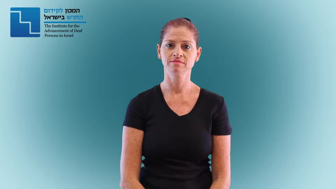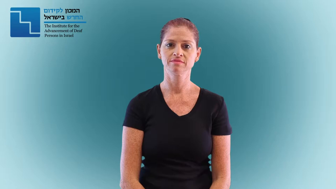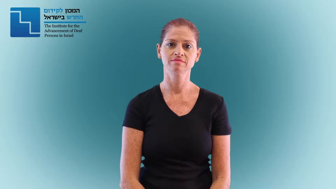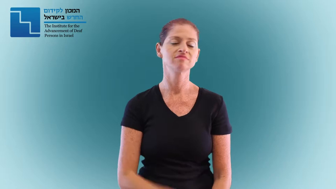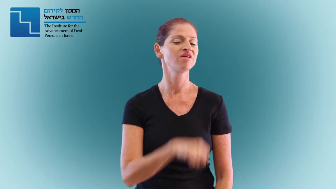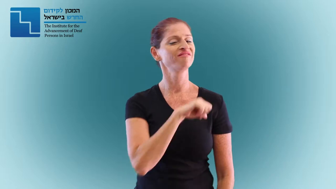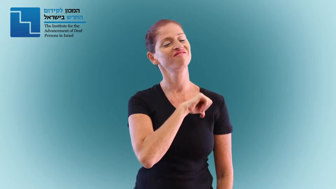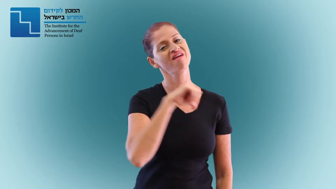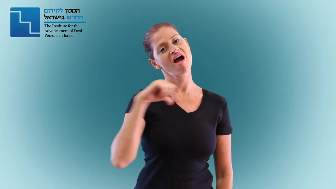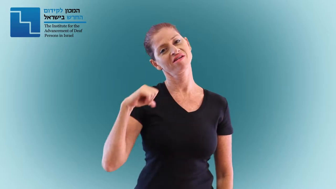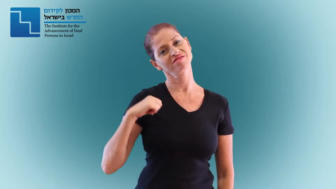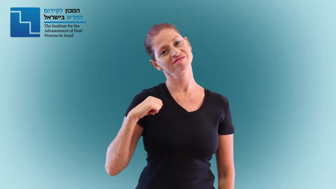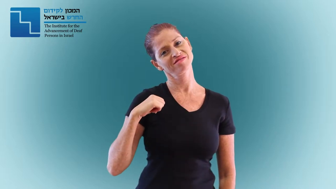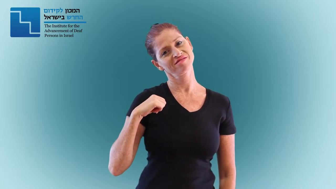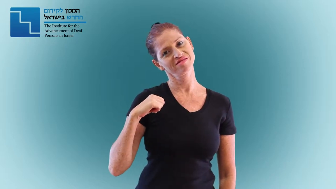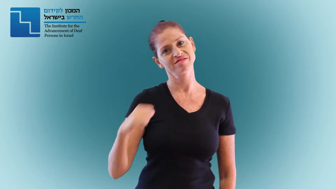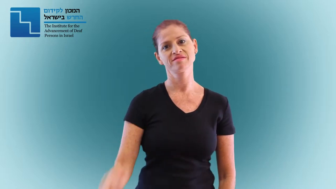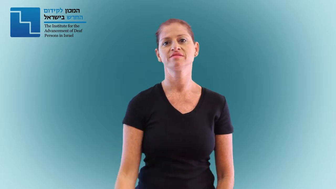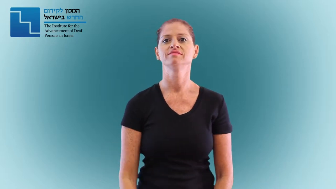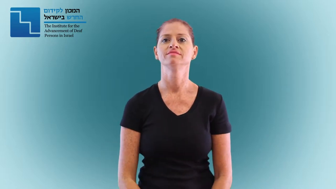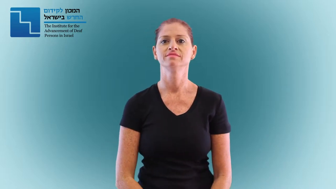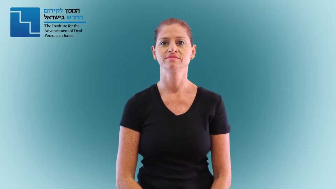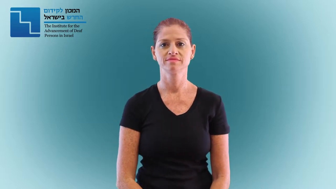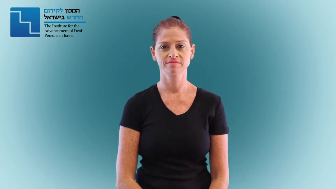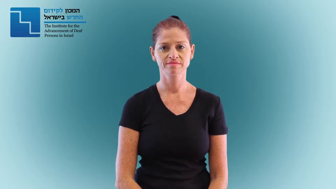לבד